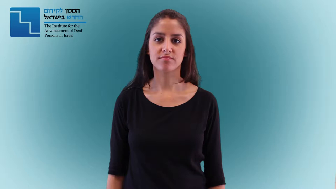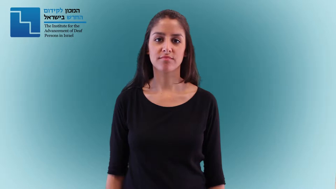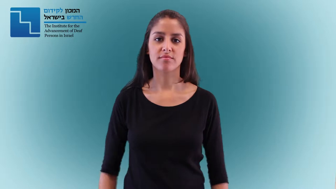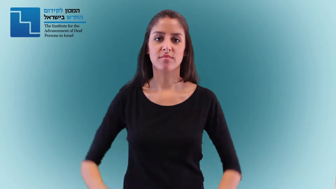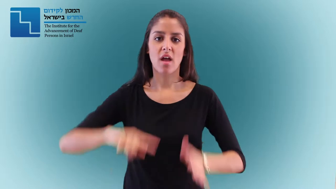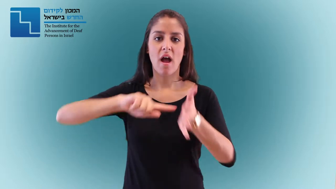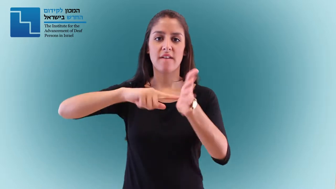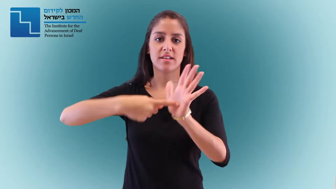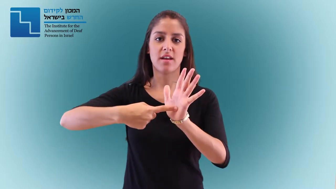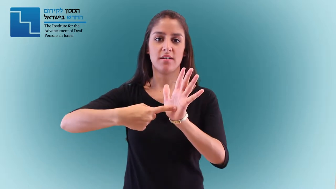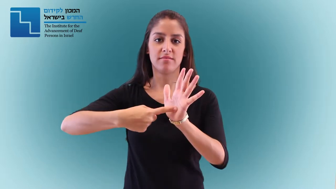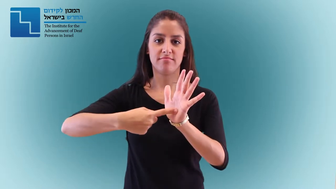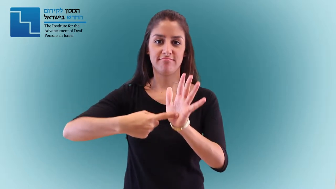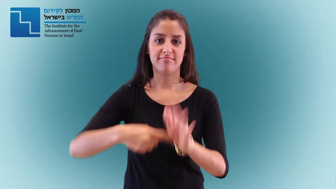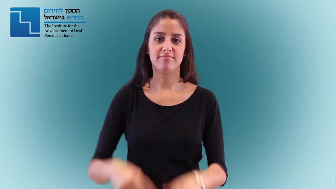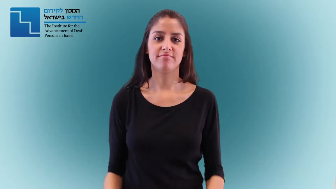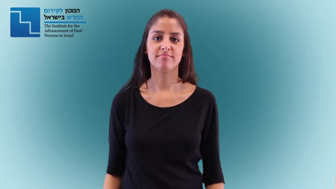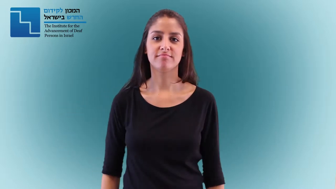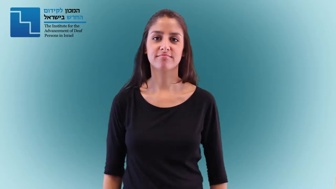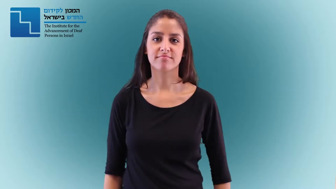כוונה